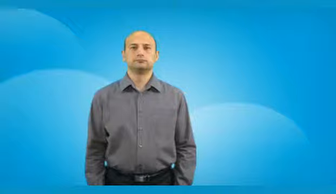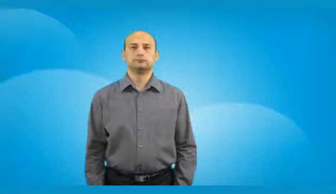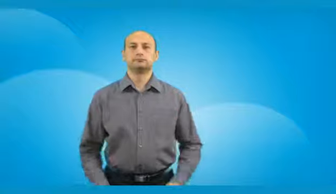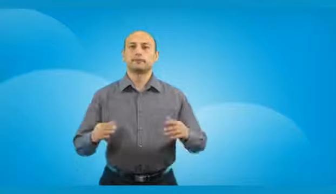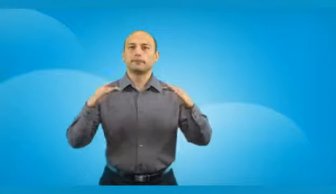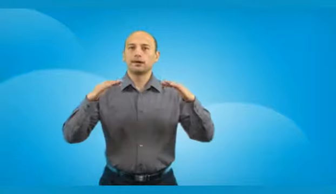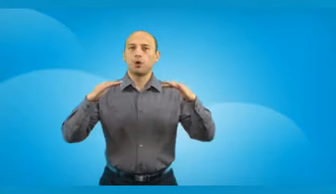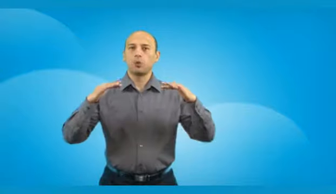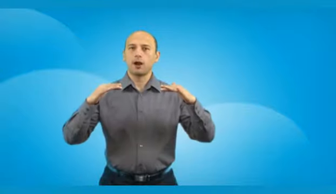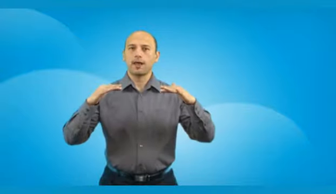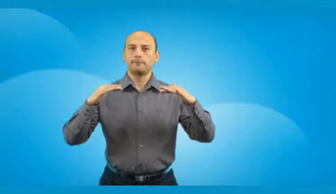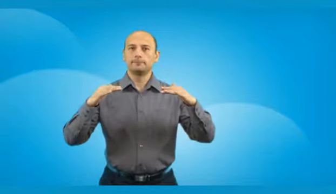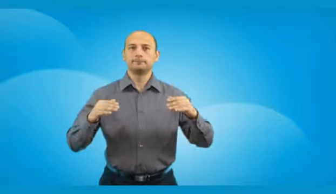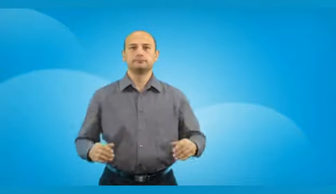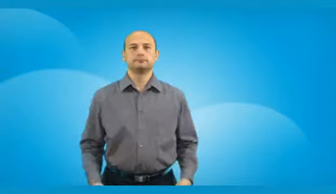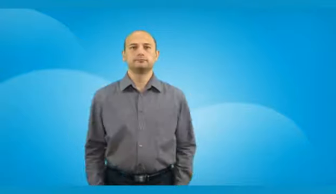Mikróhullámú sütö